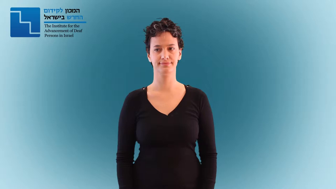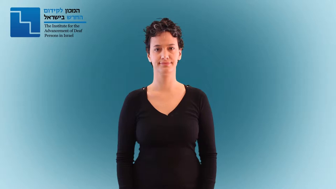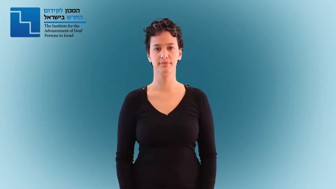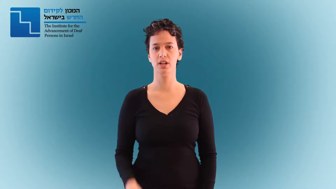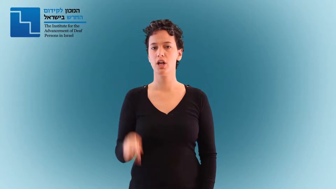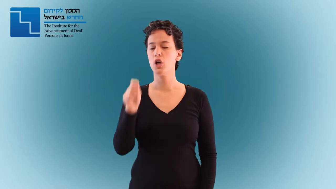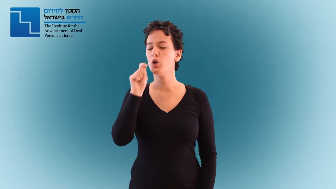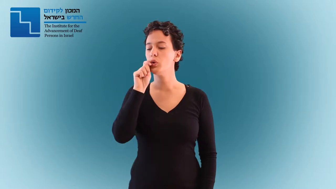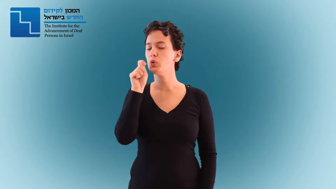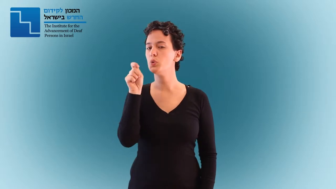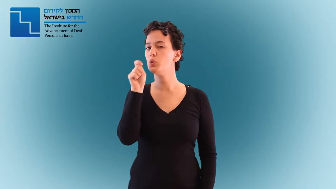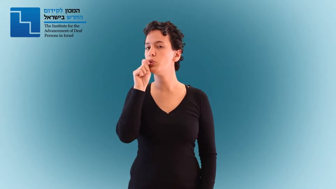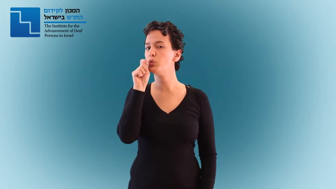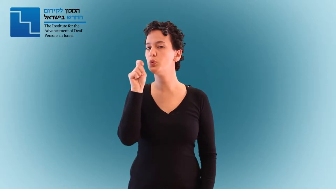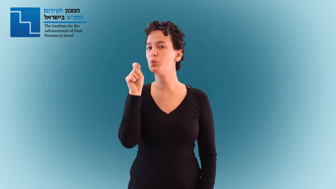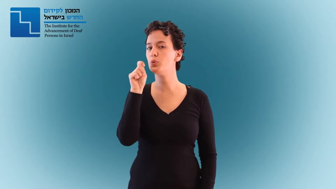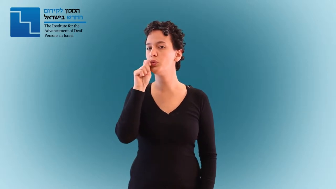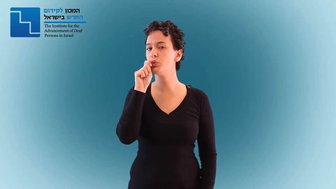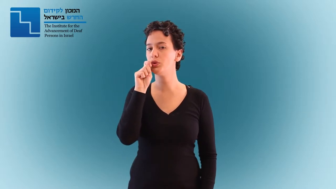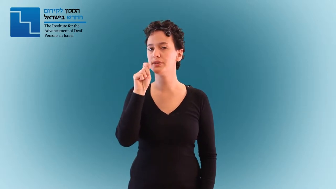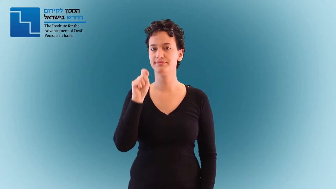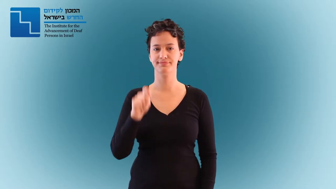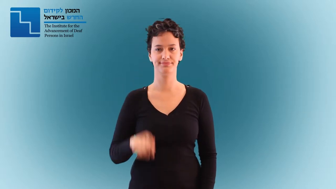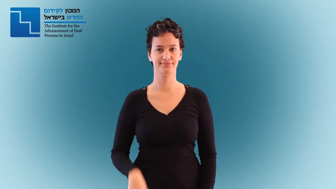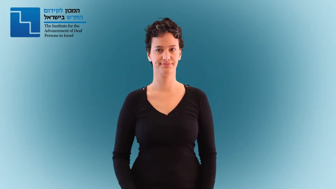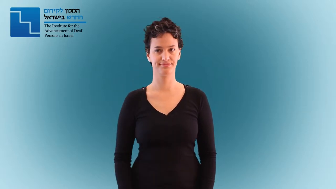נרגילה